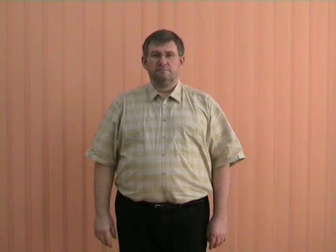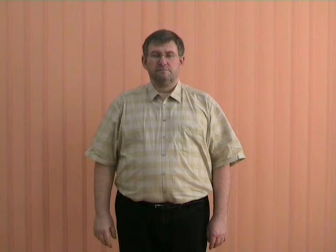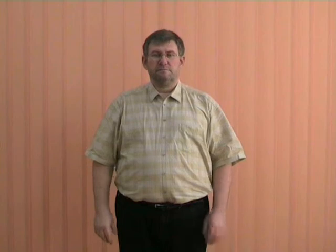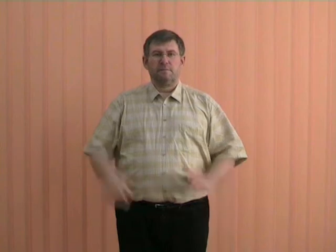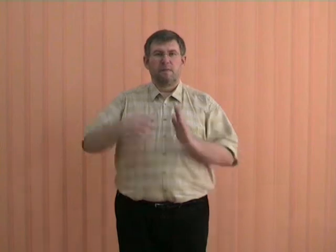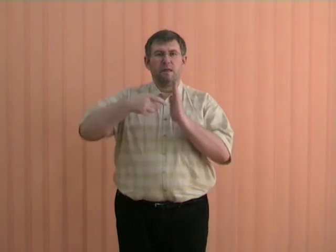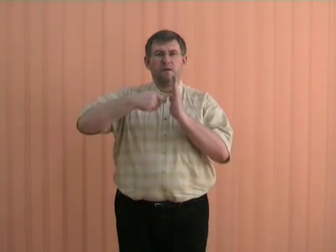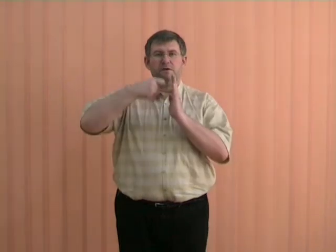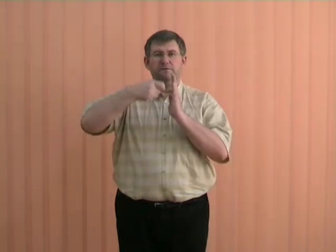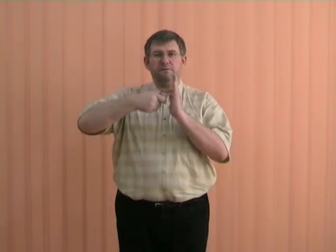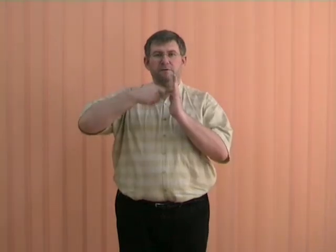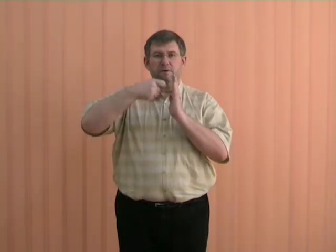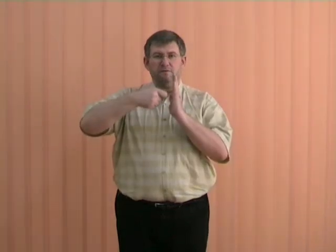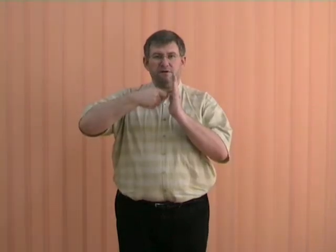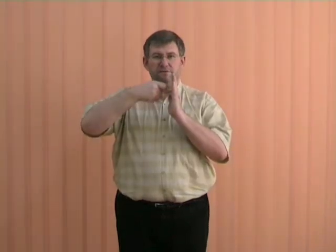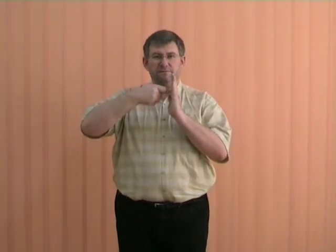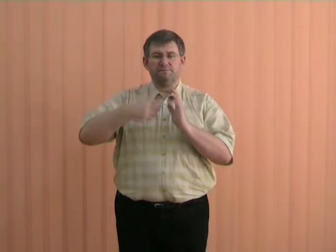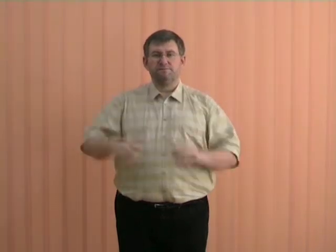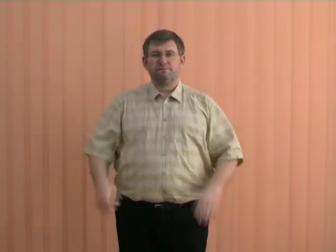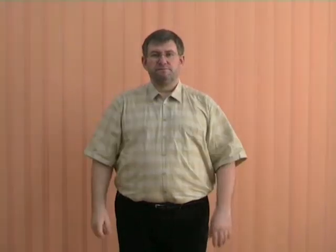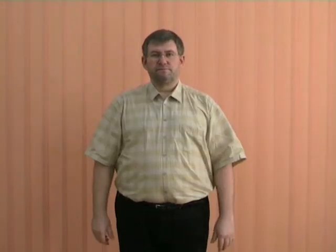filmować